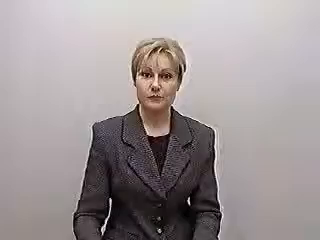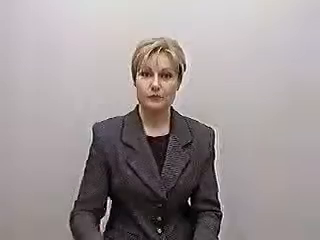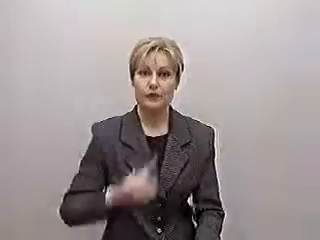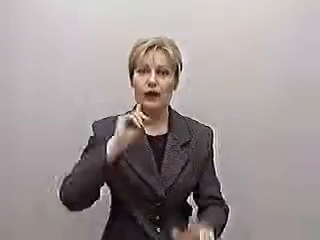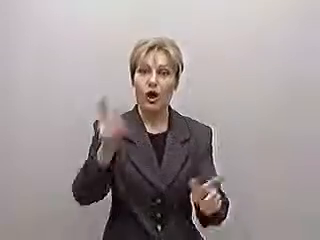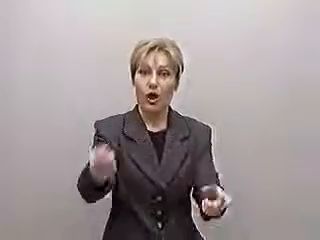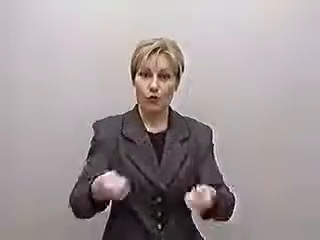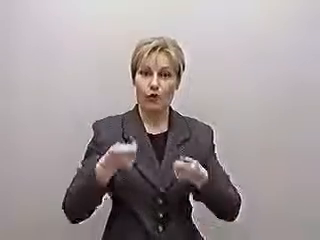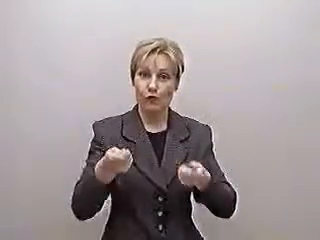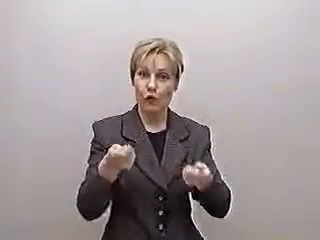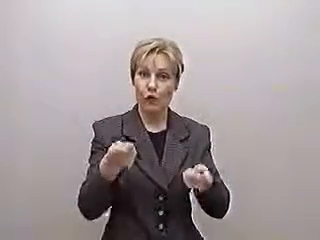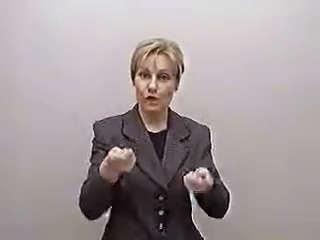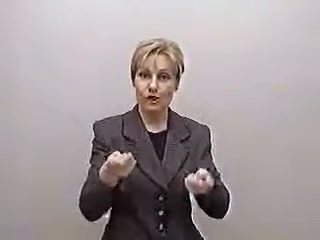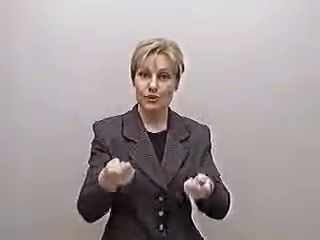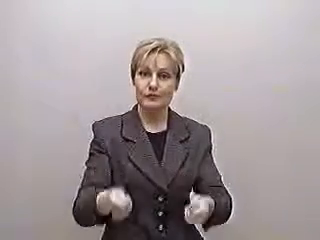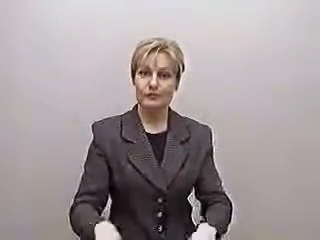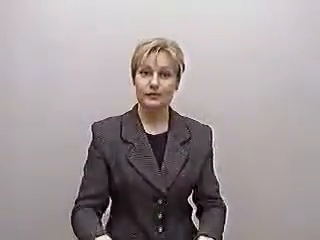вожжи